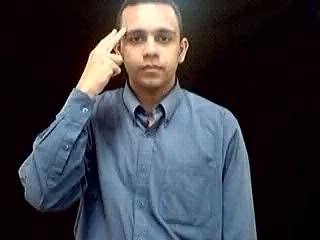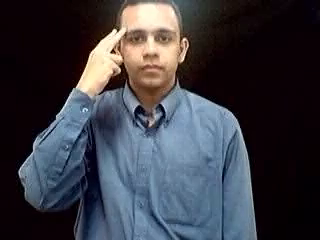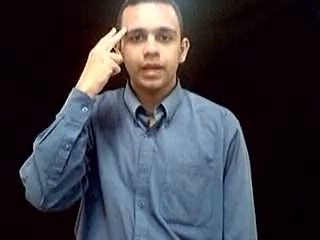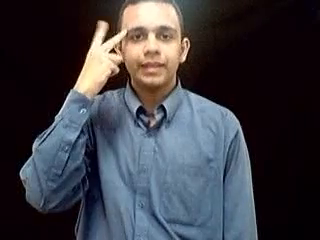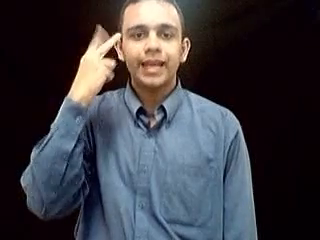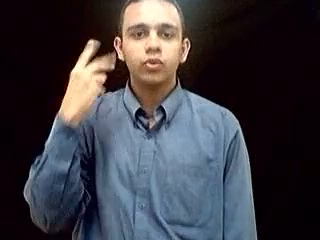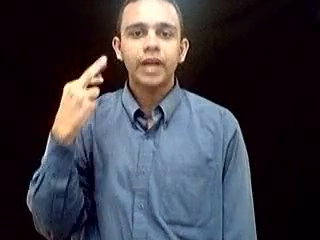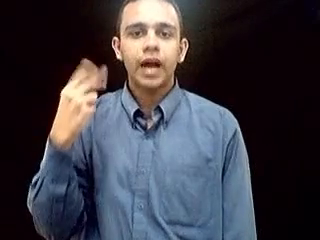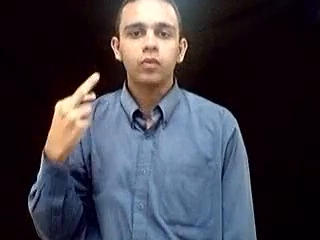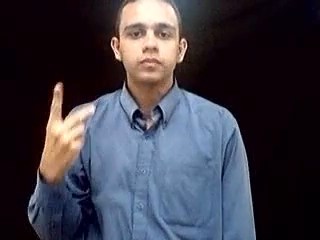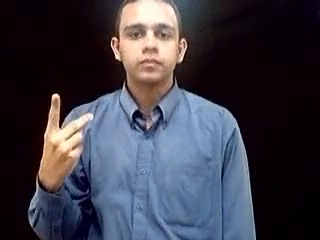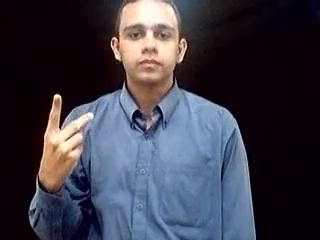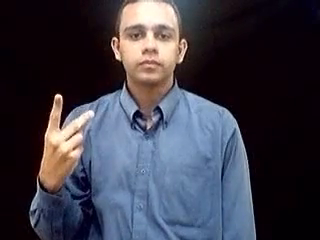natural